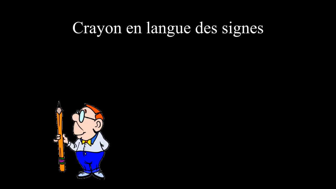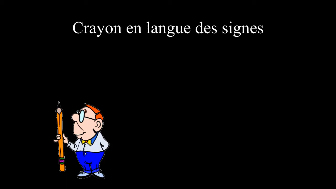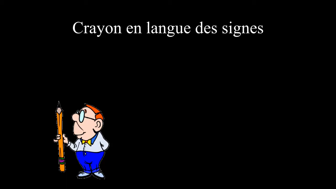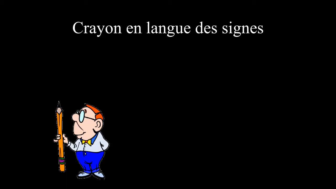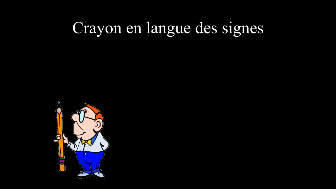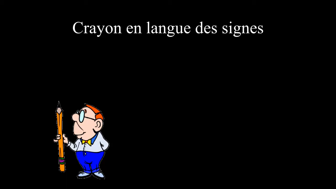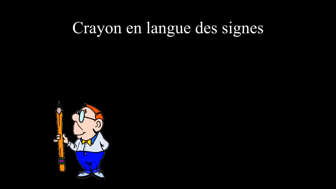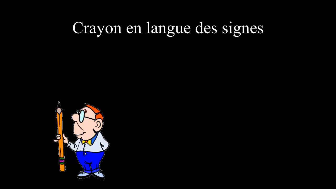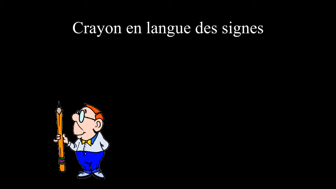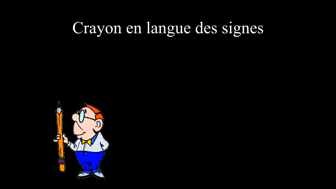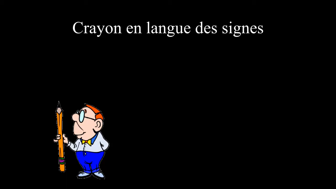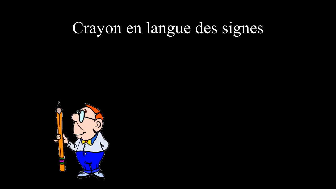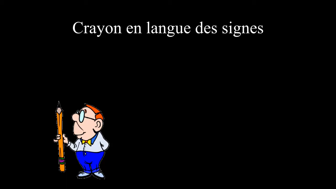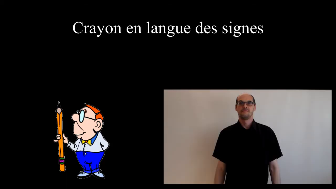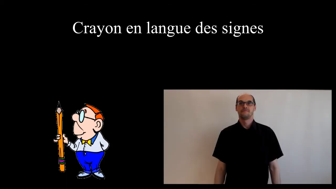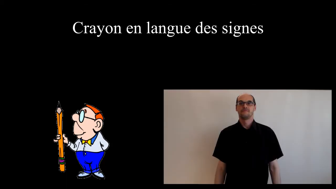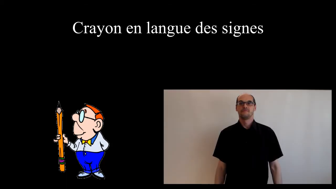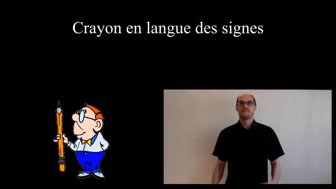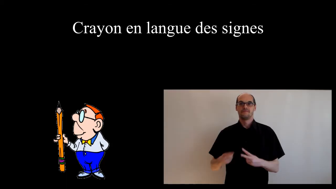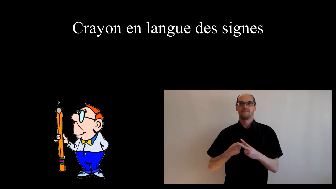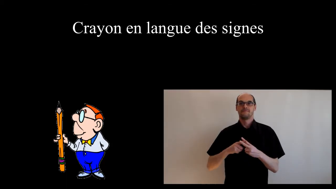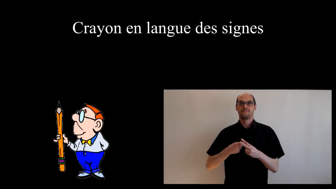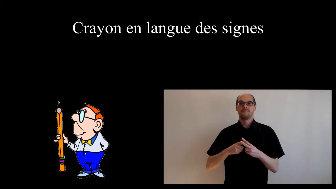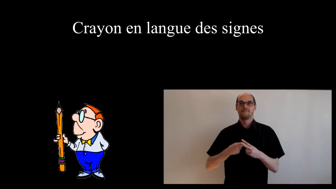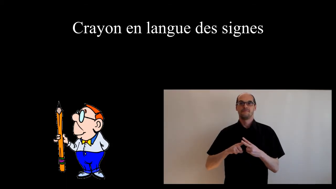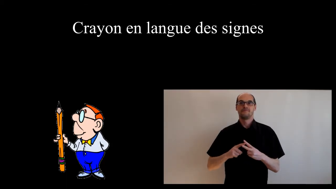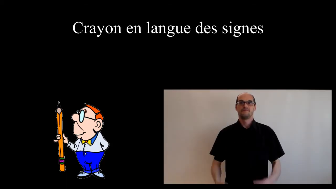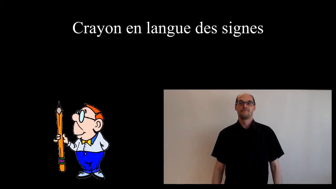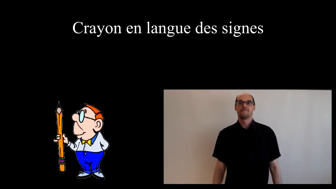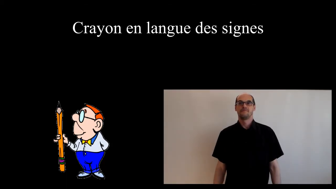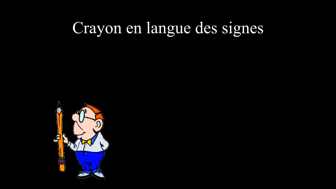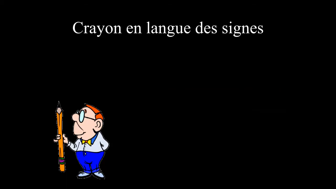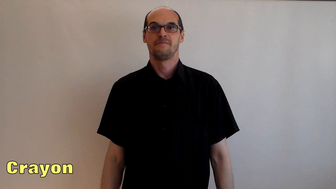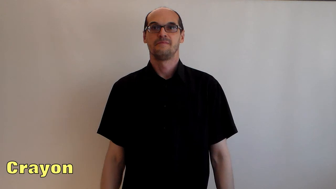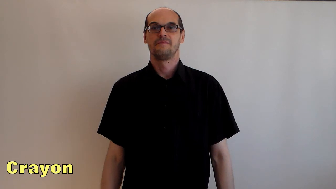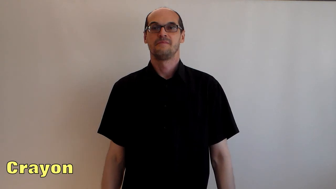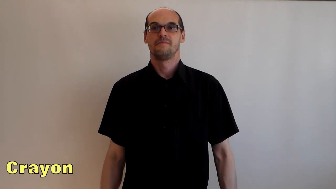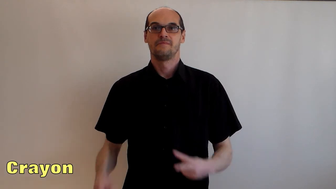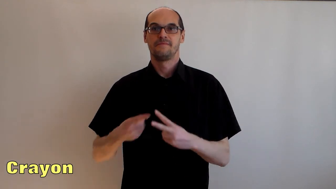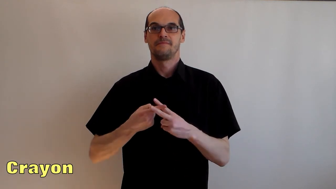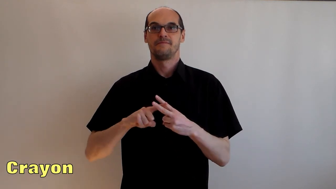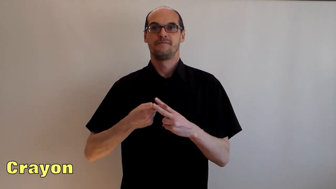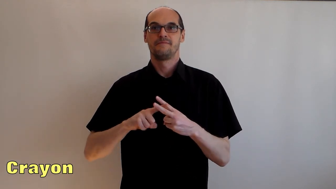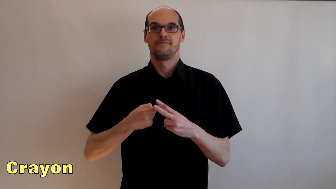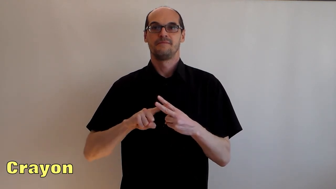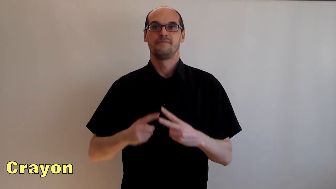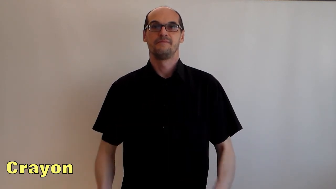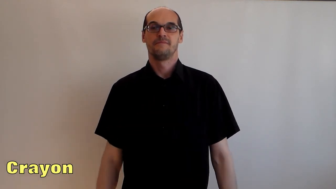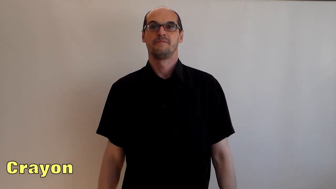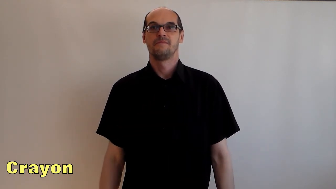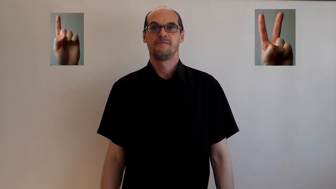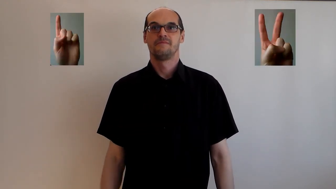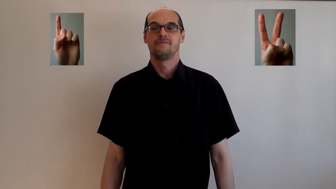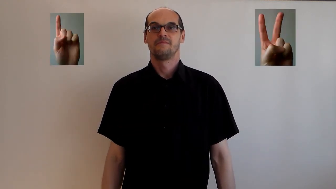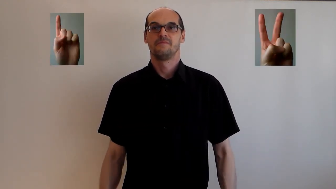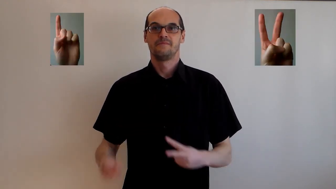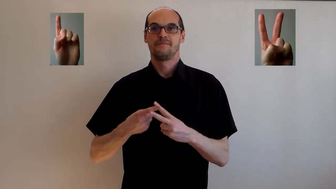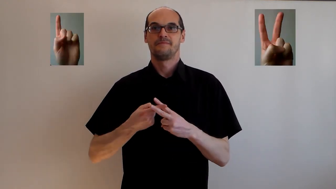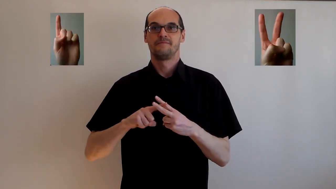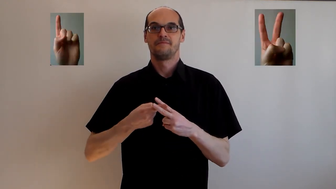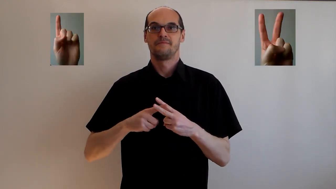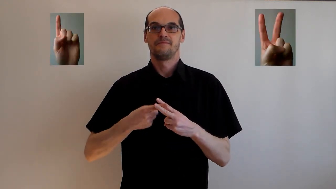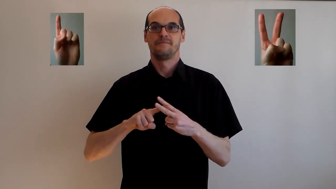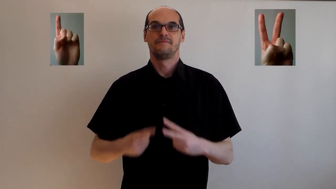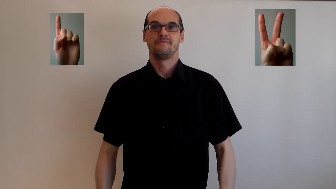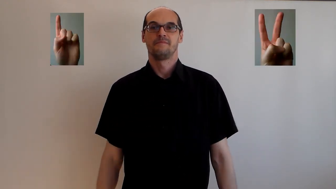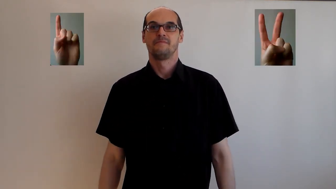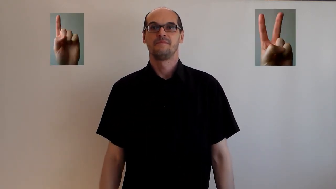Crayon